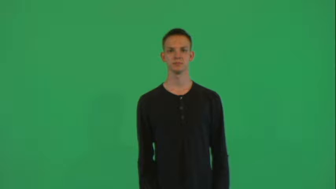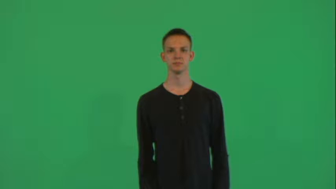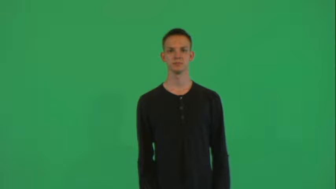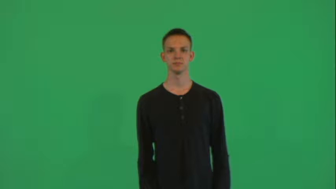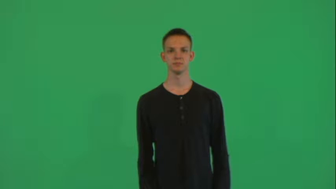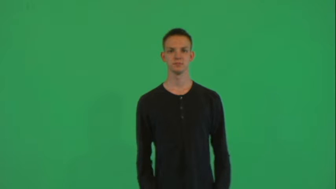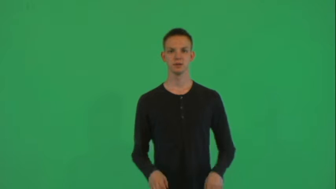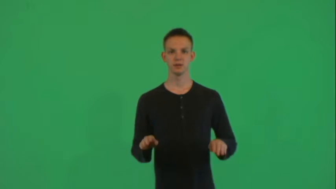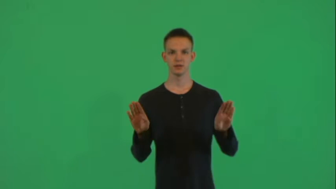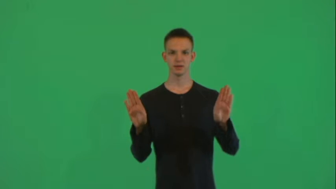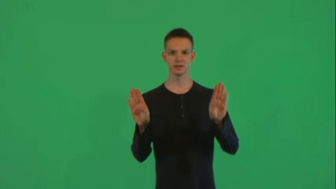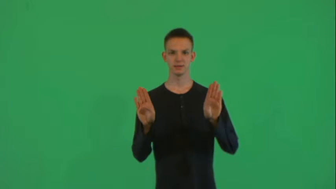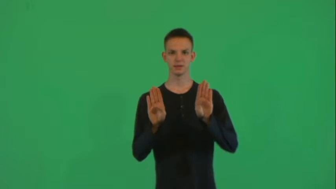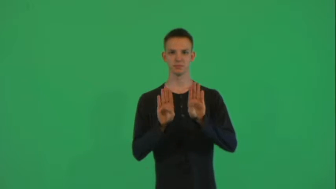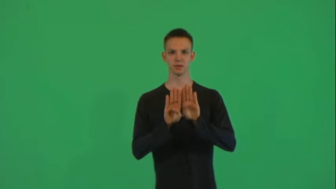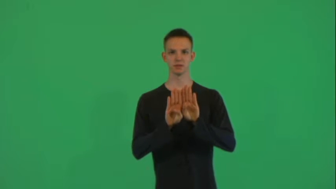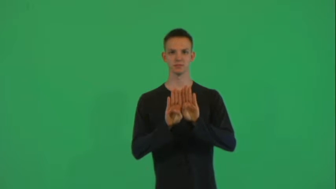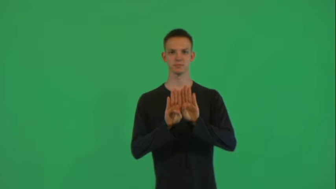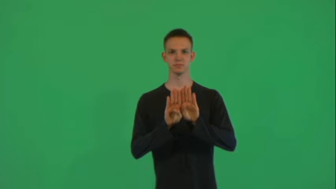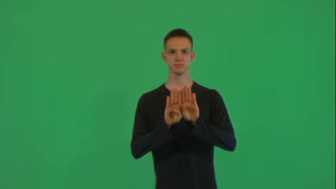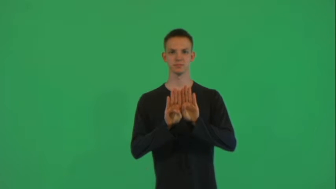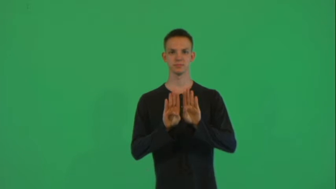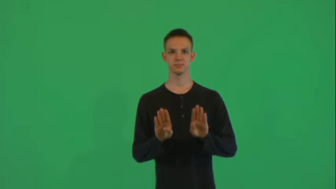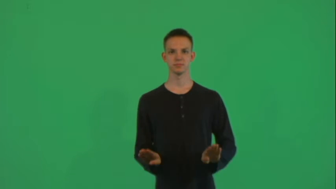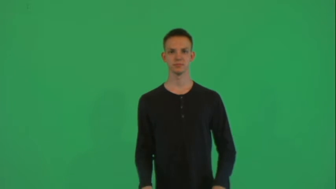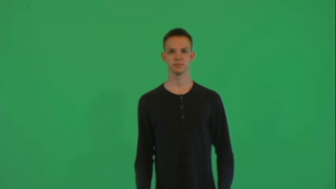zamykać